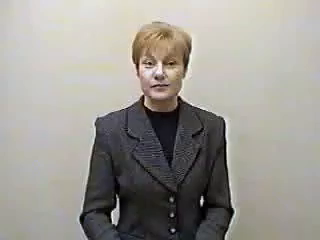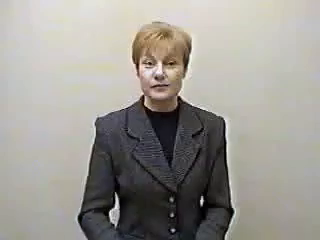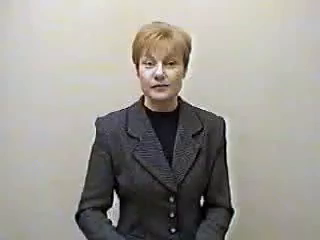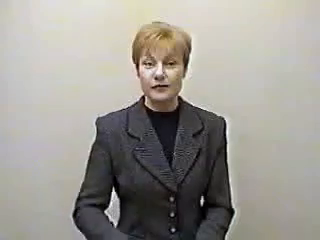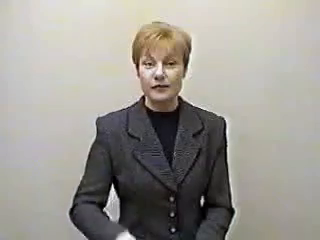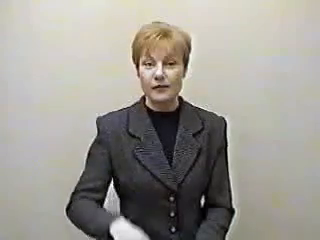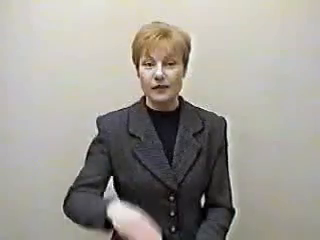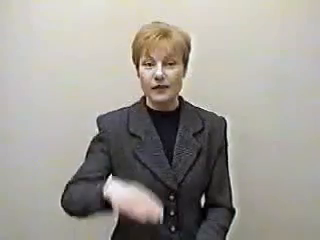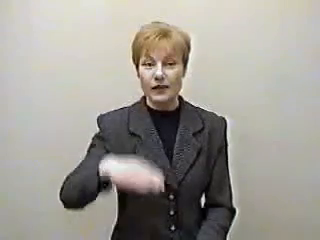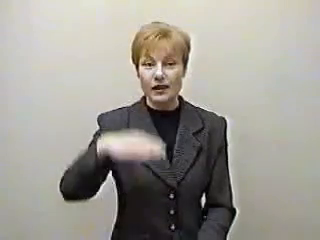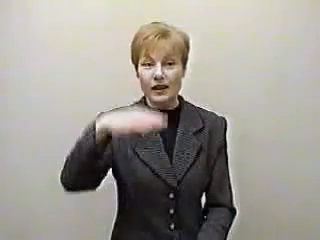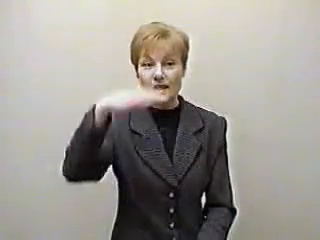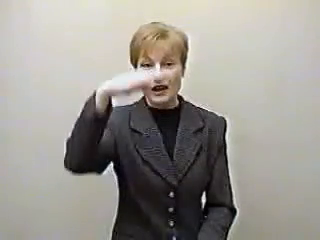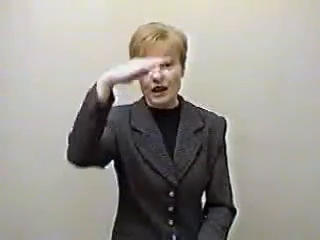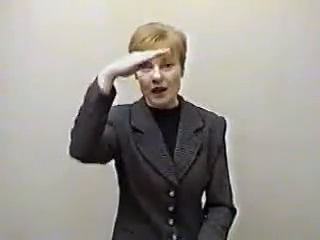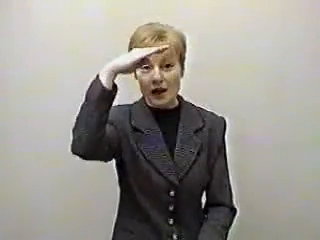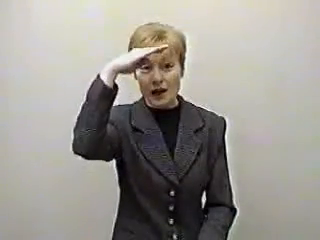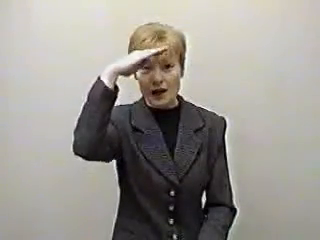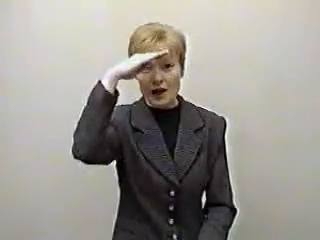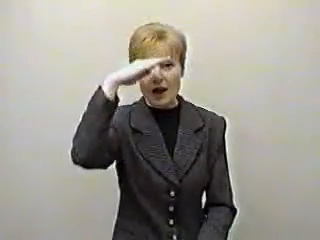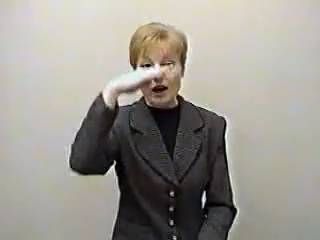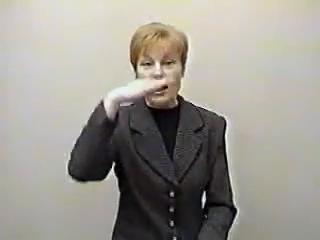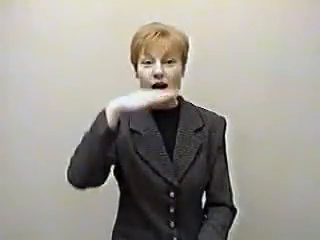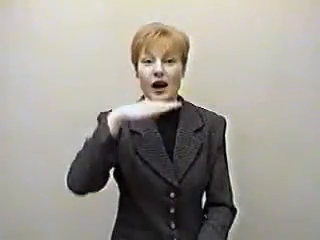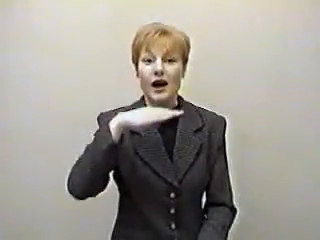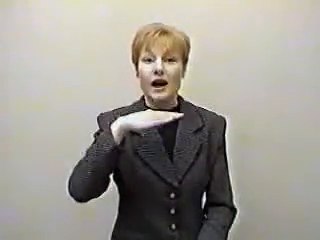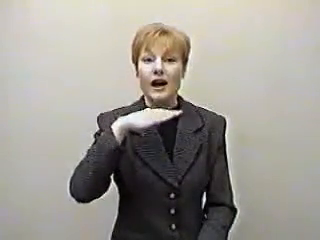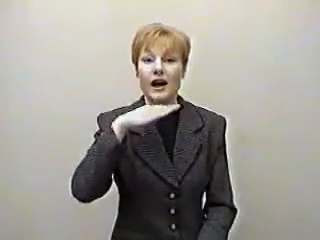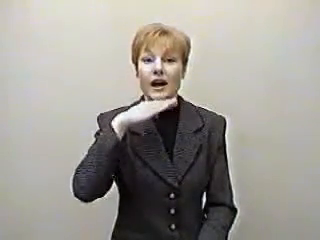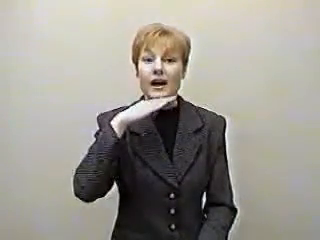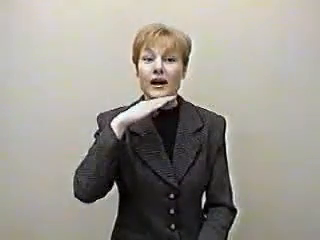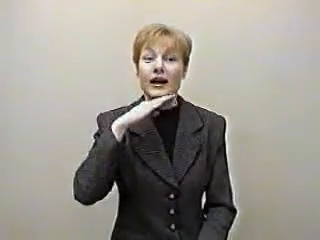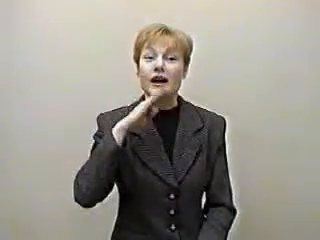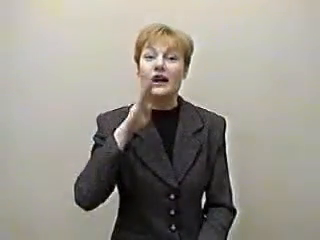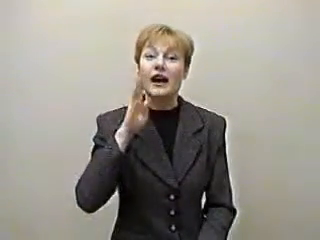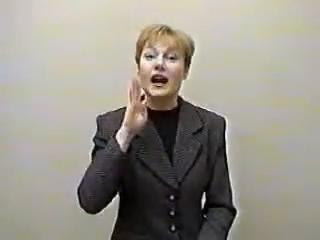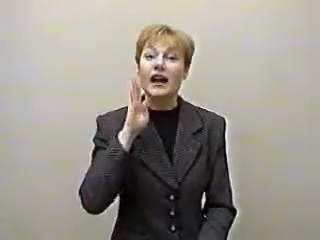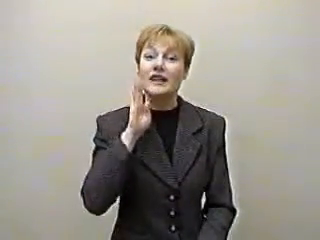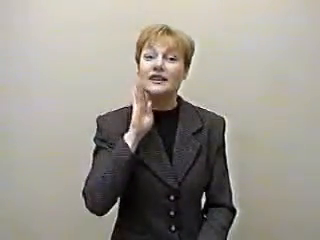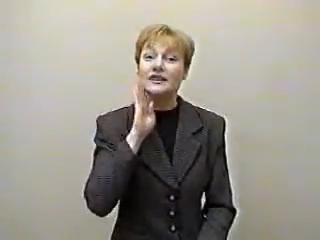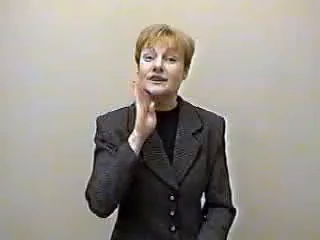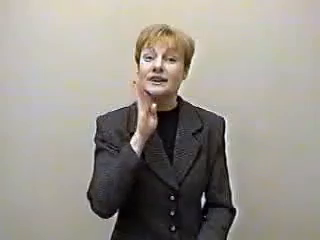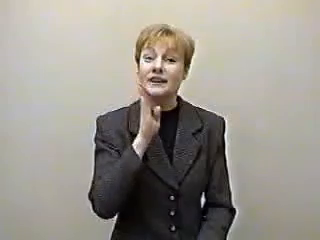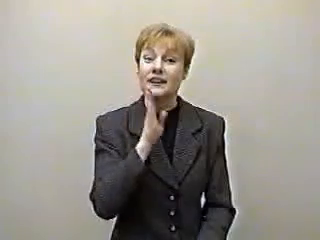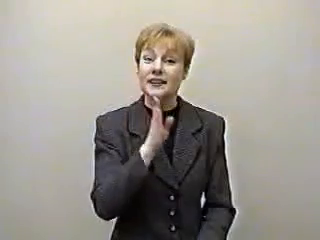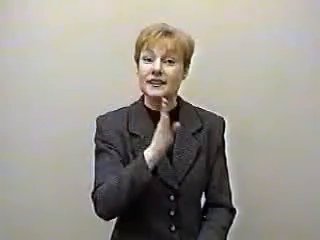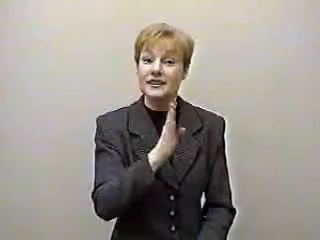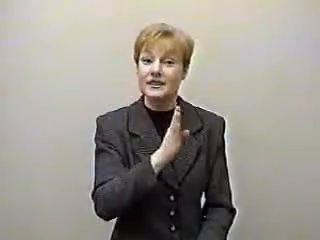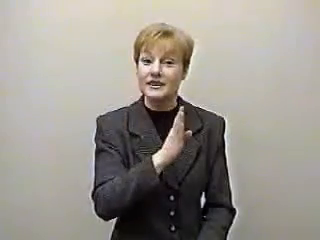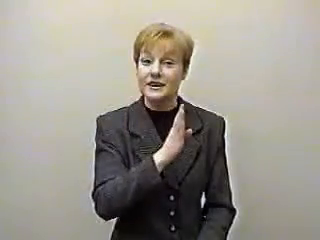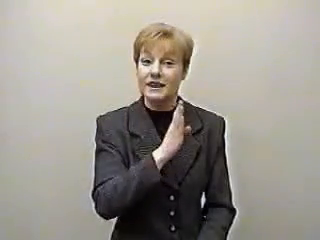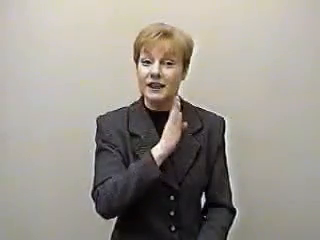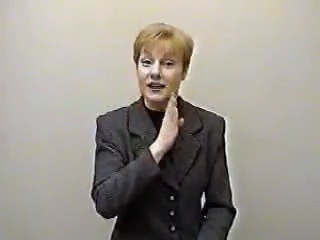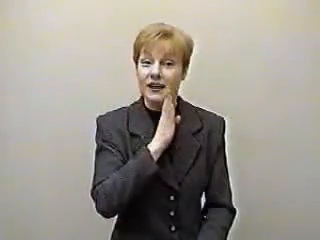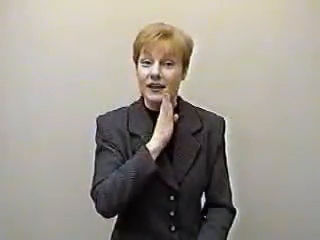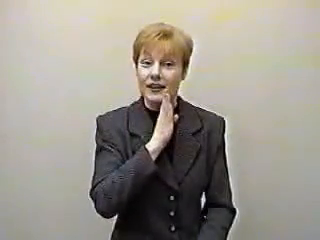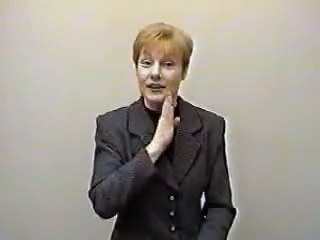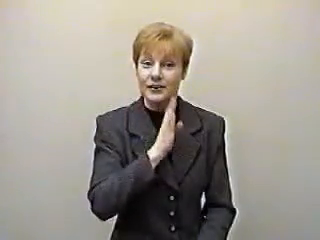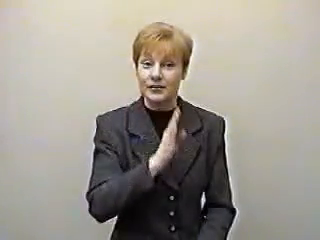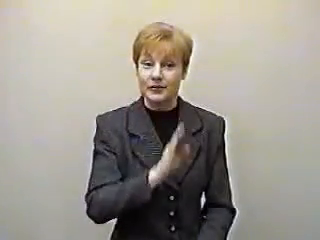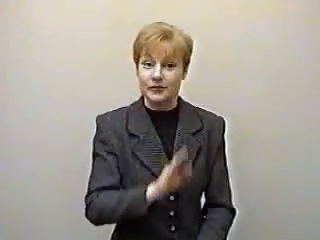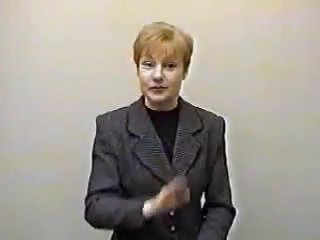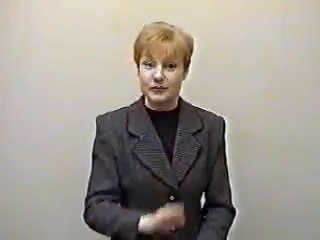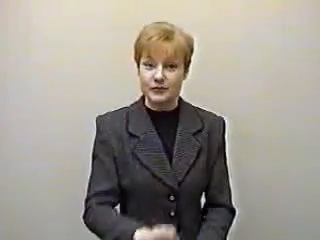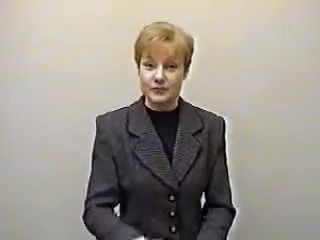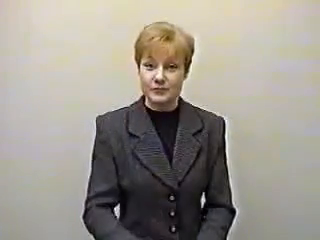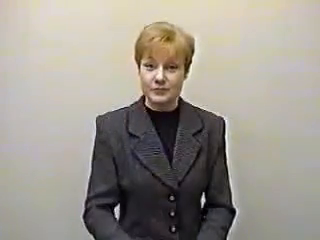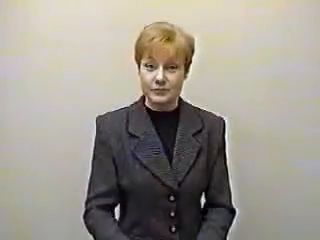родители